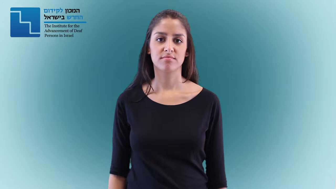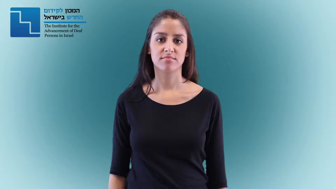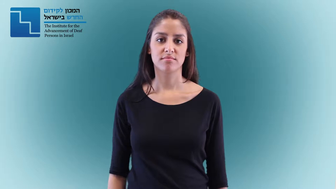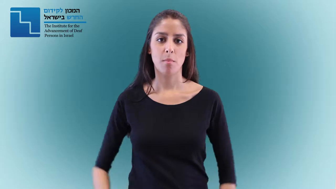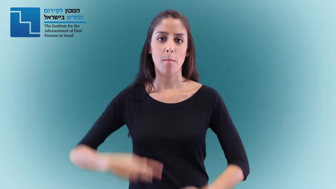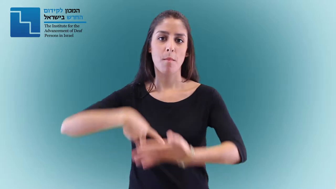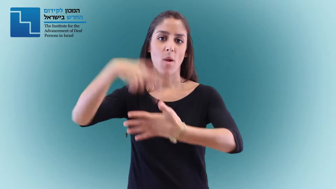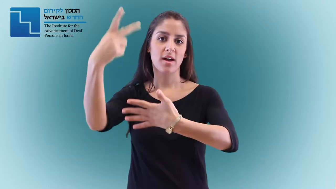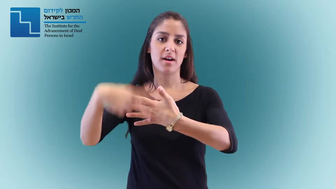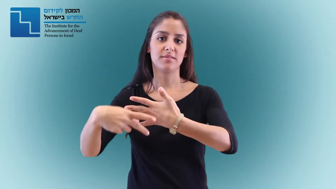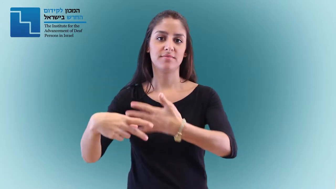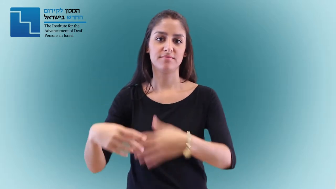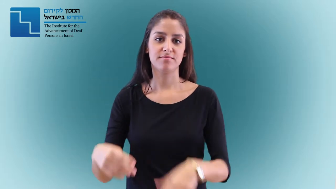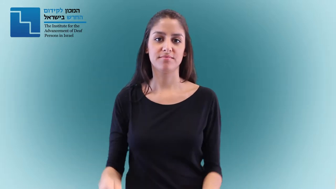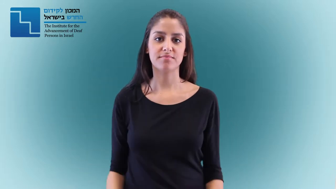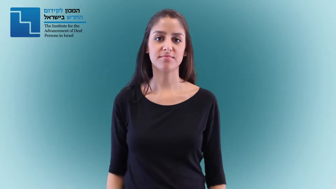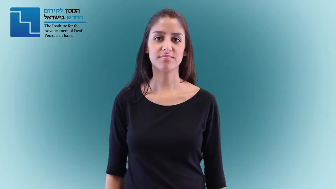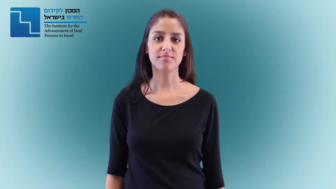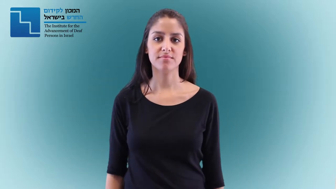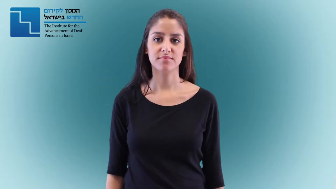פרויקט